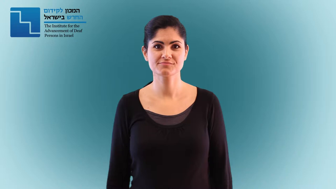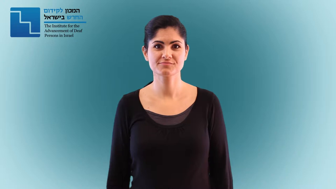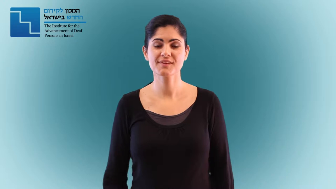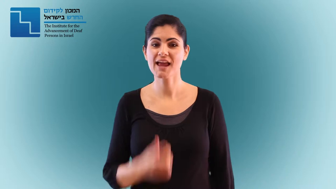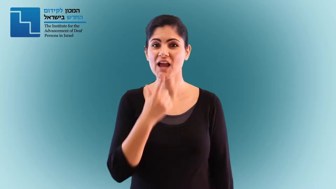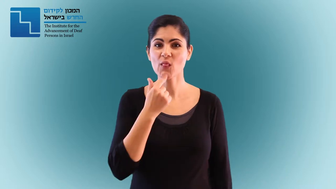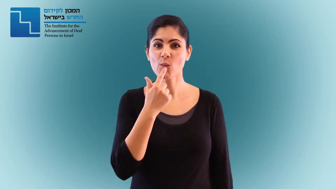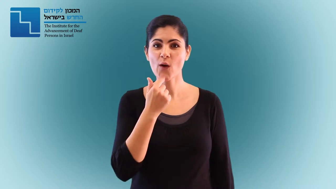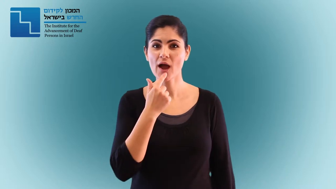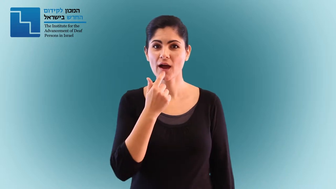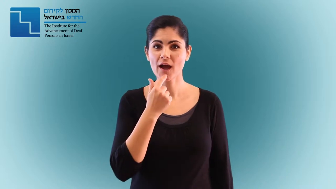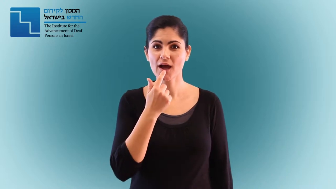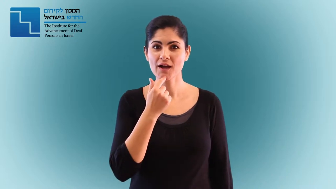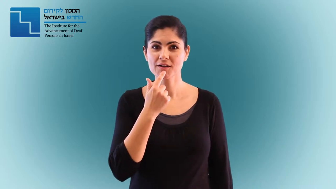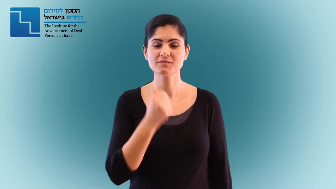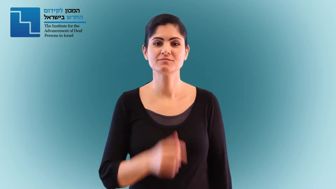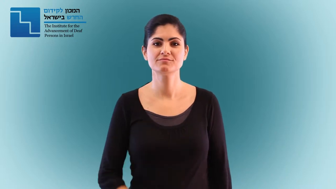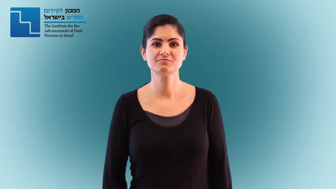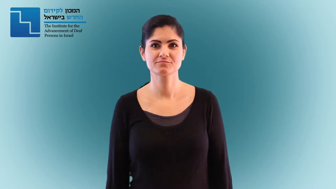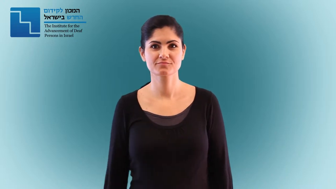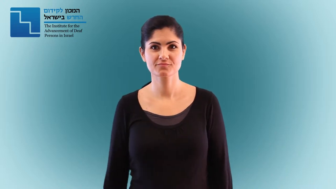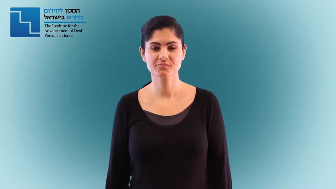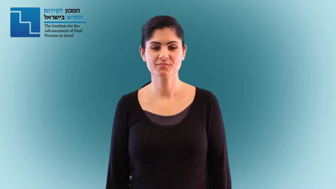קינוח